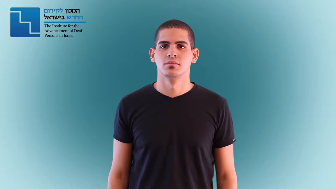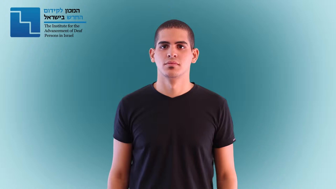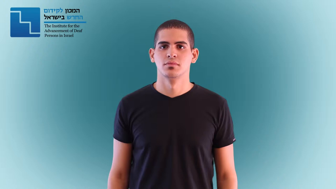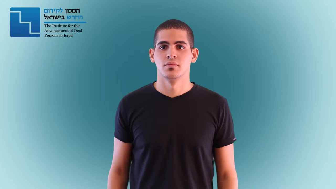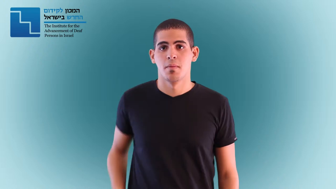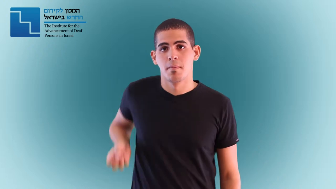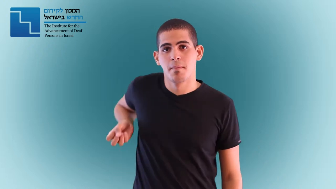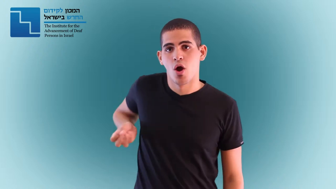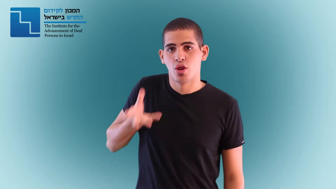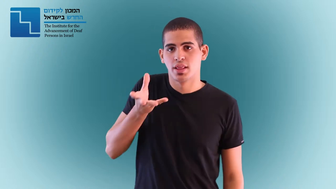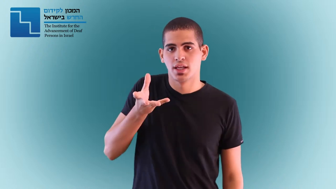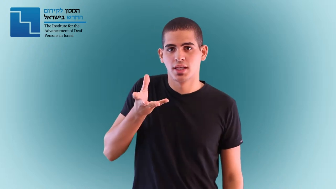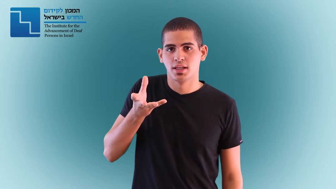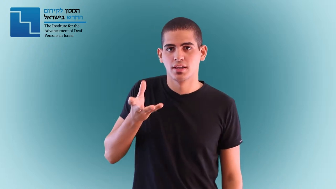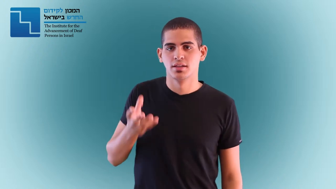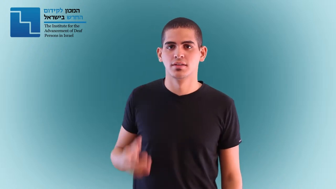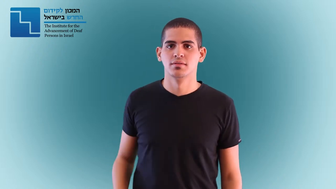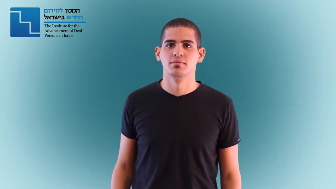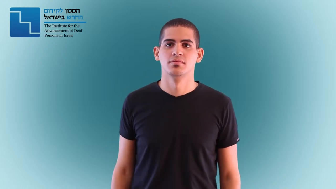באולינג